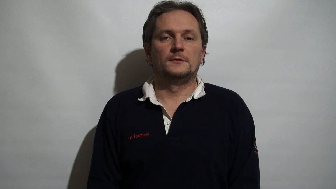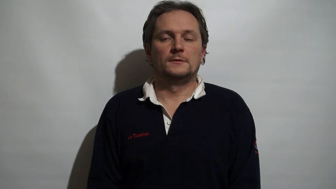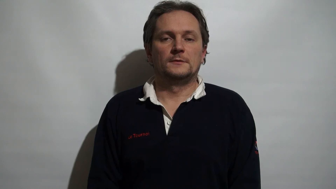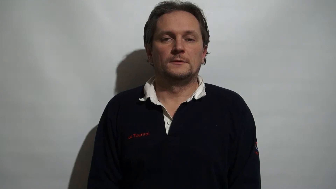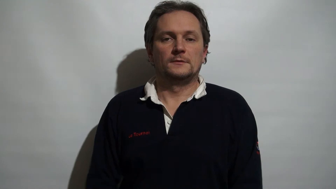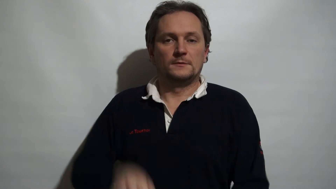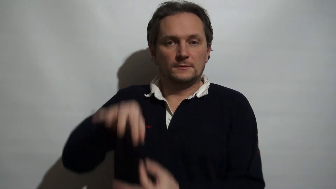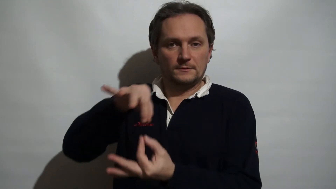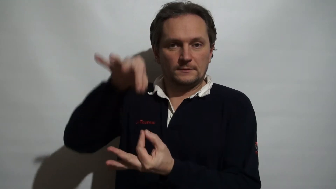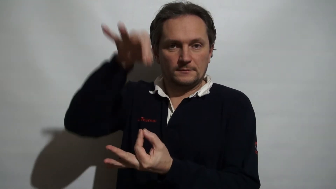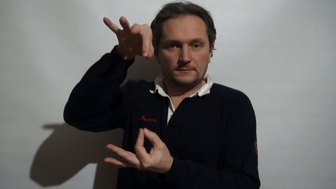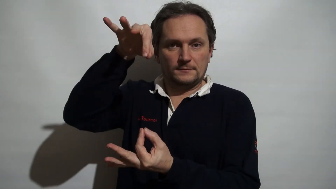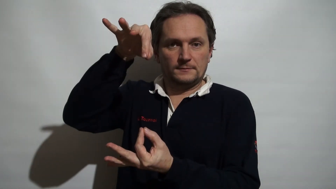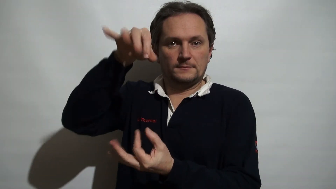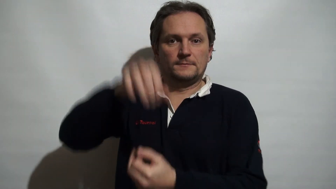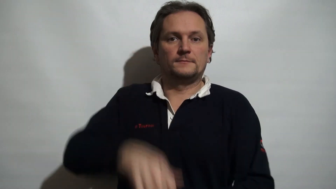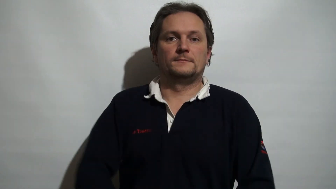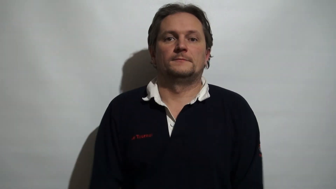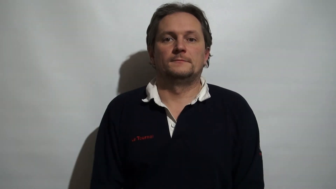Spiritualité